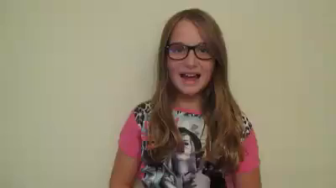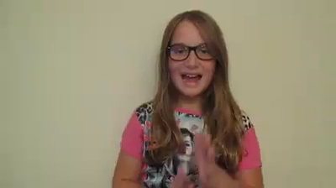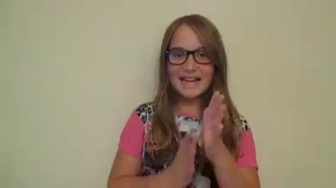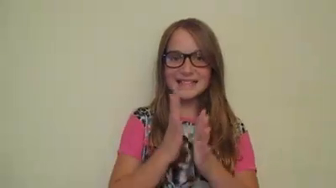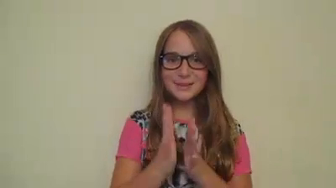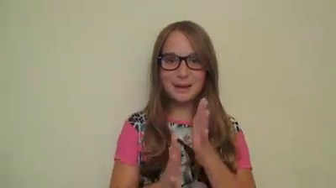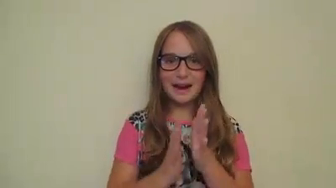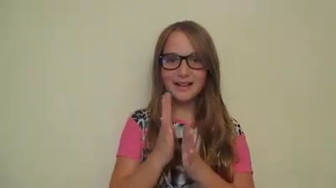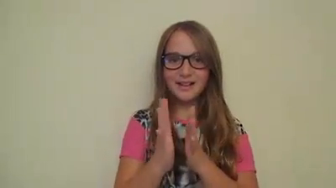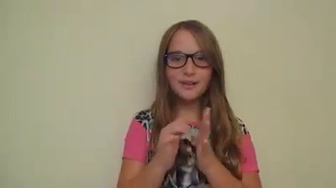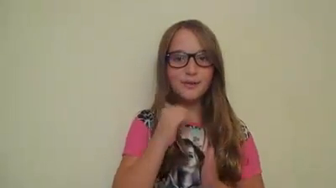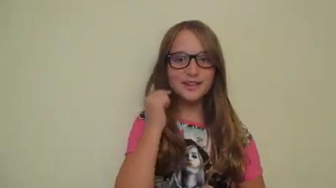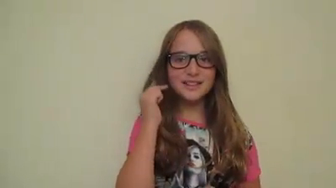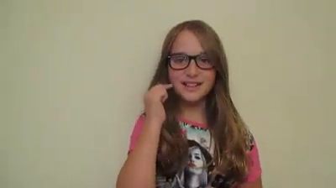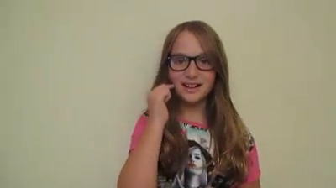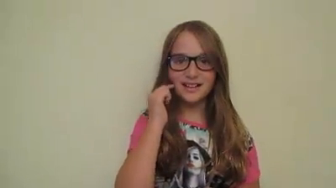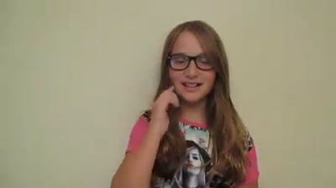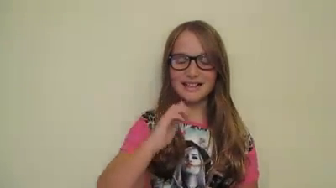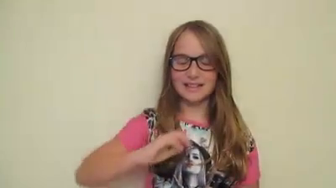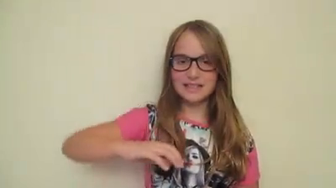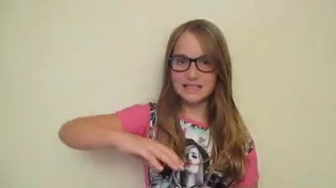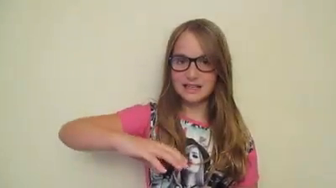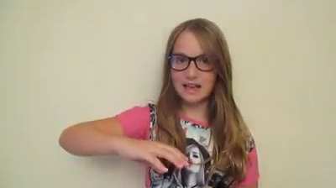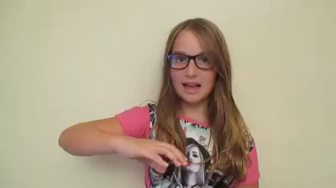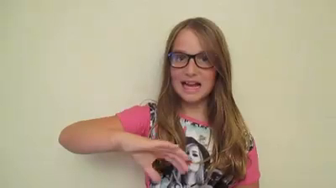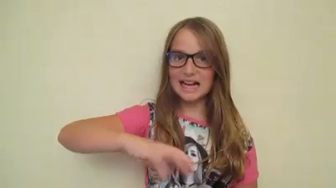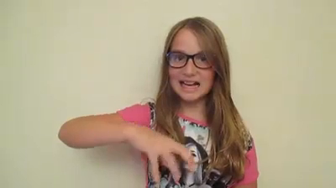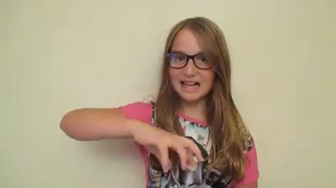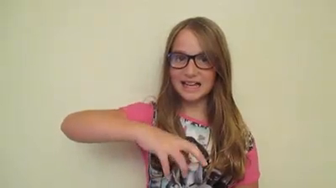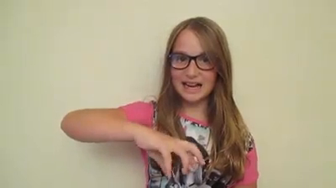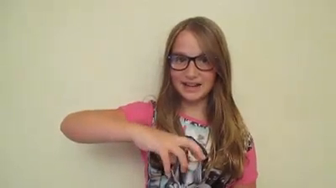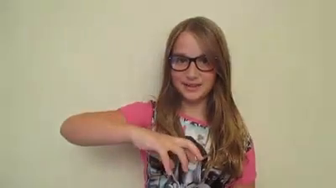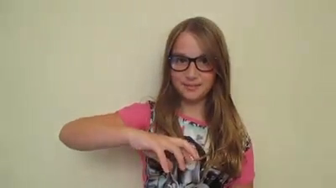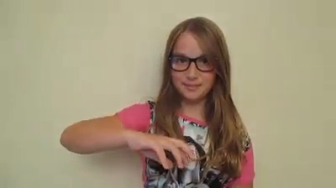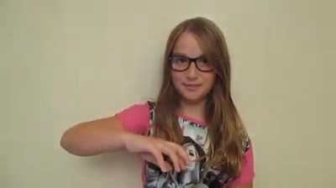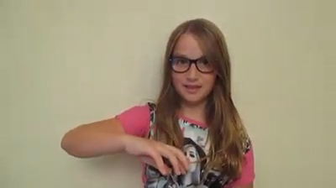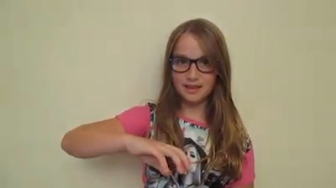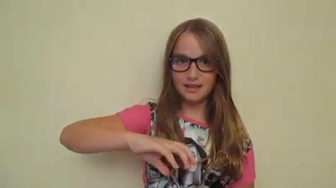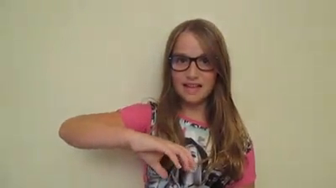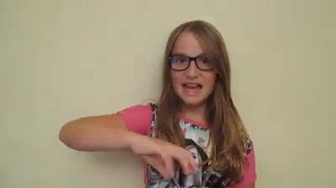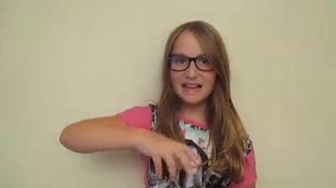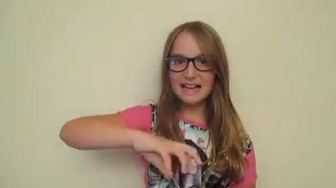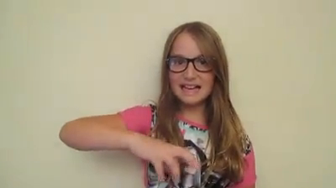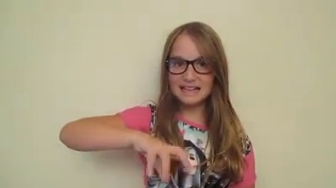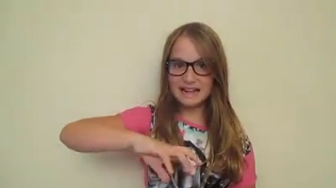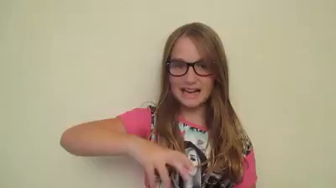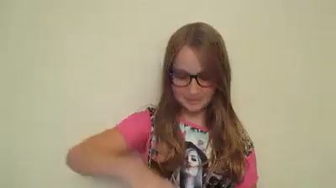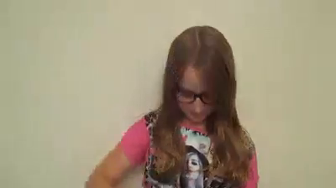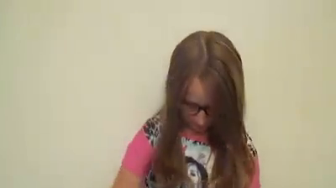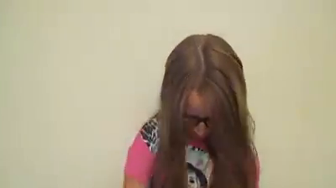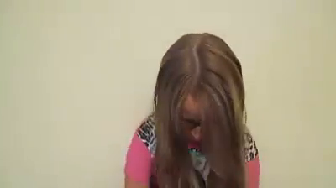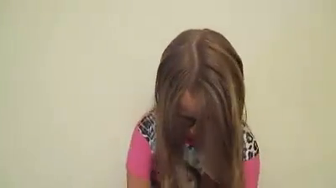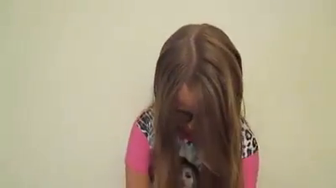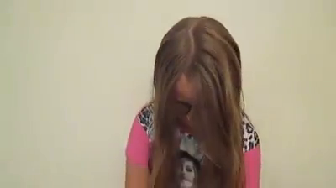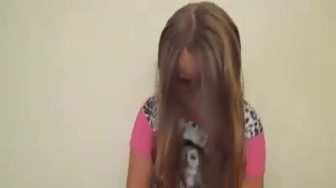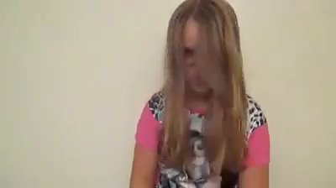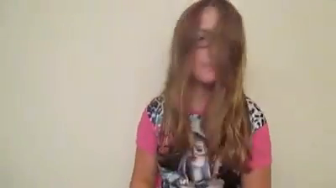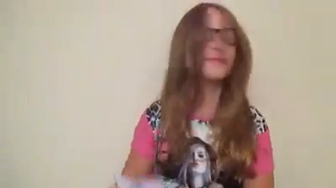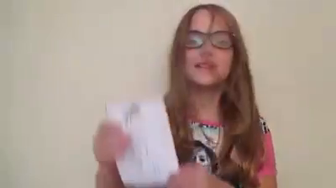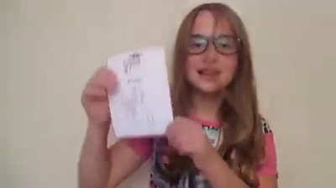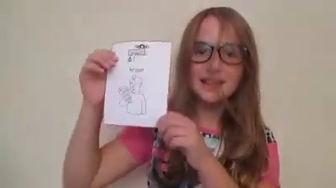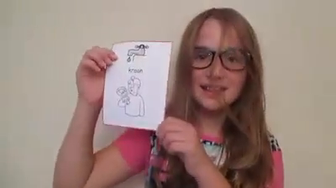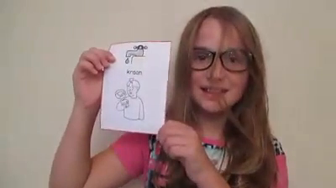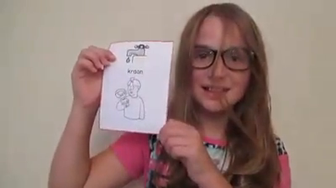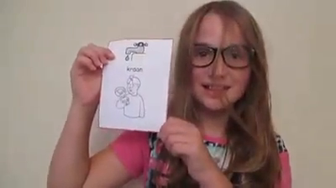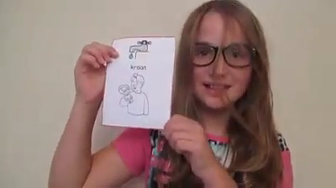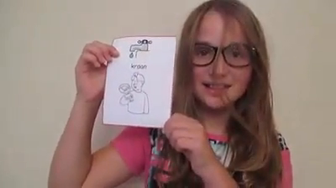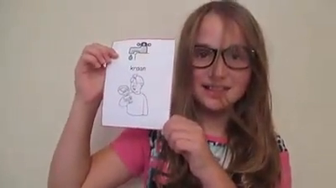Kraan